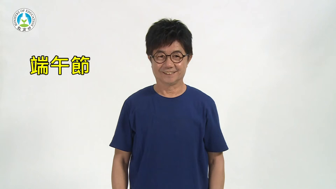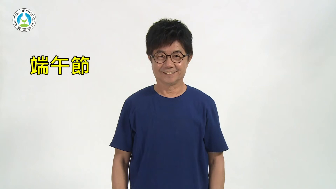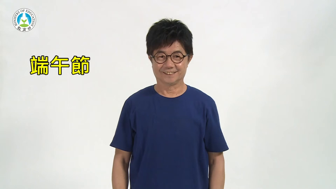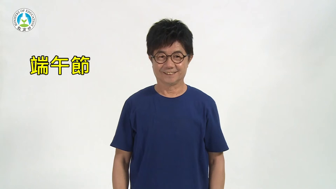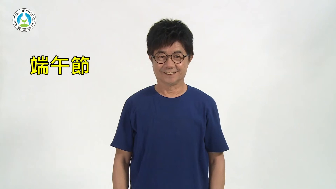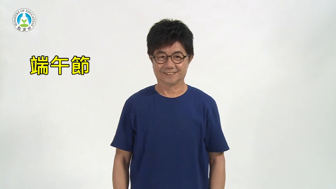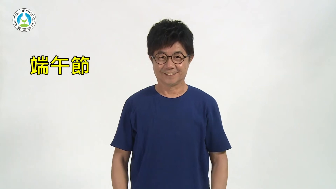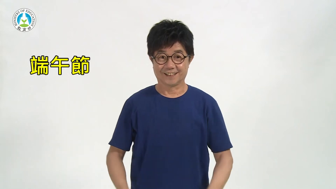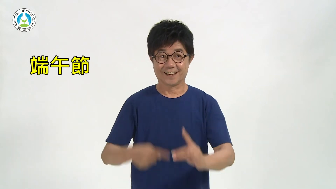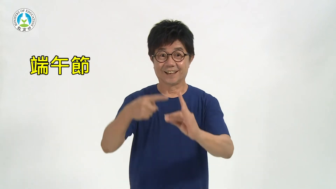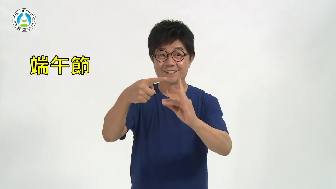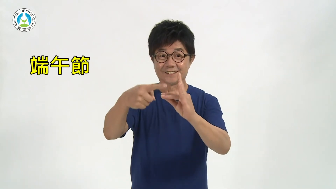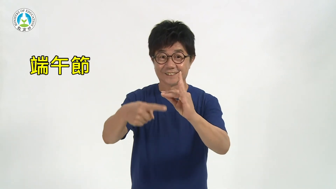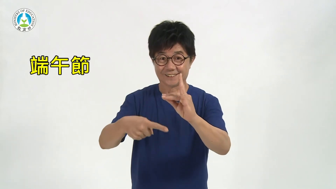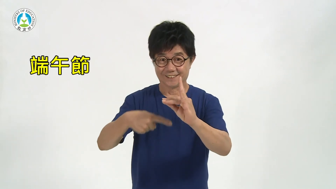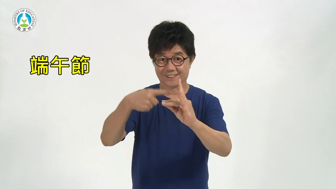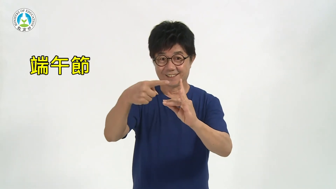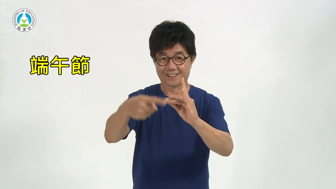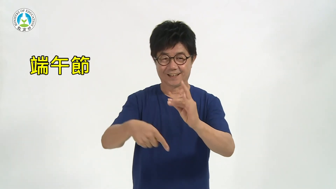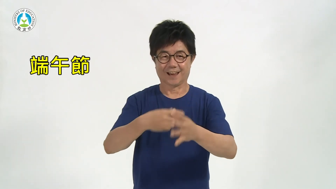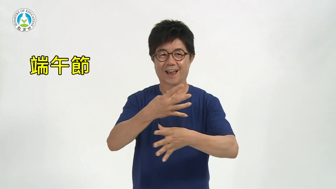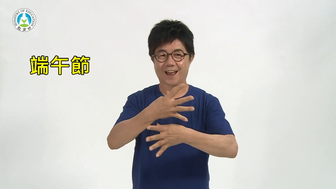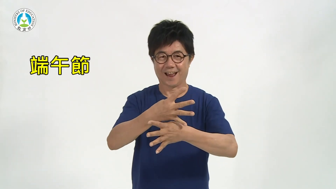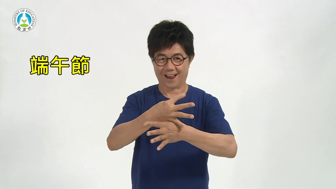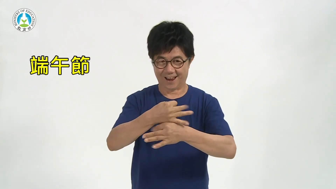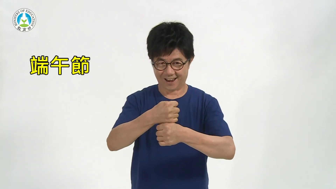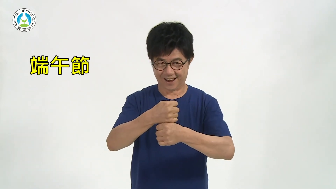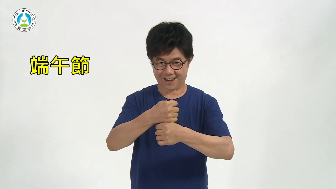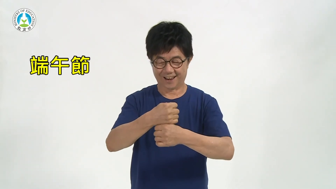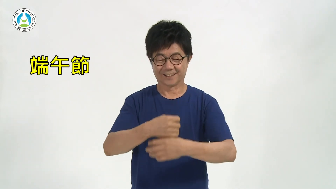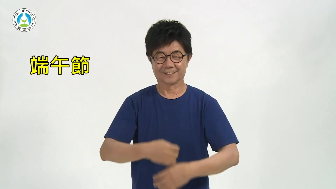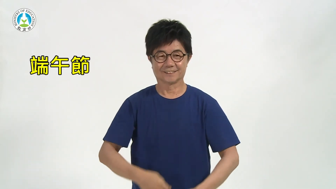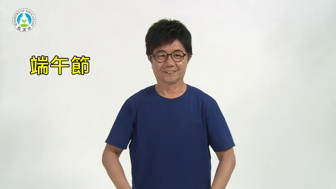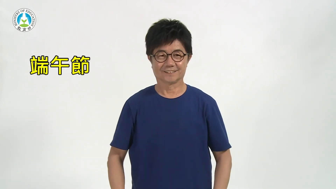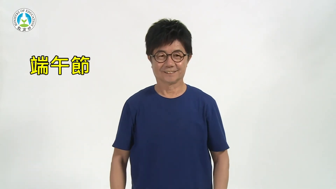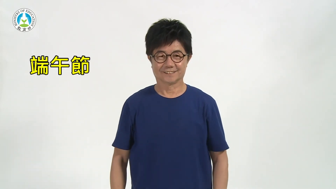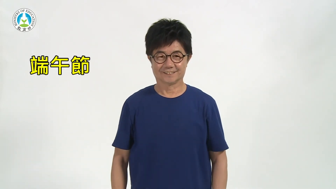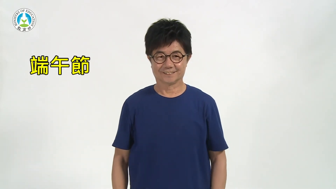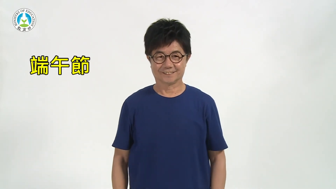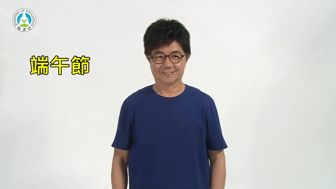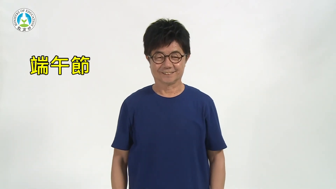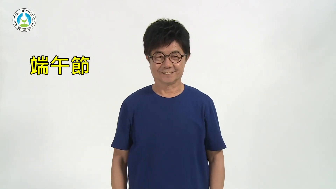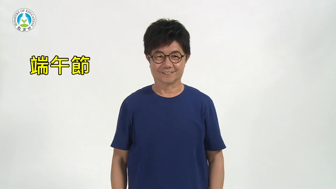端午節